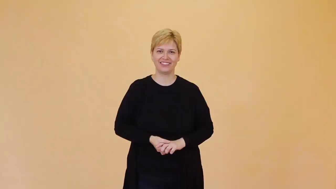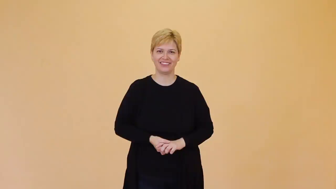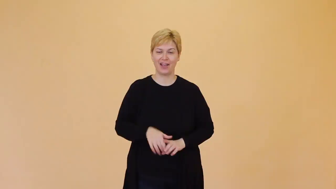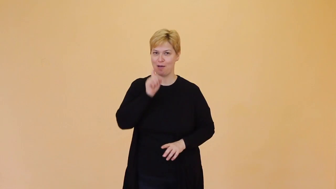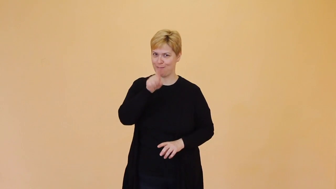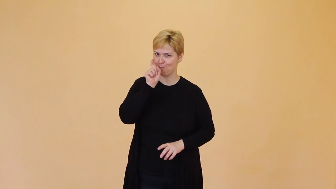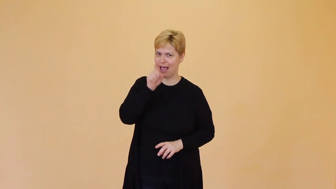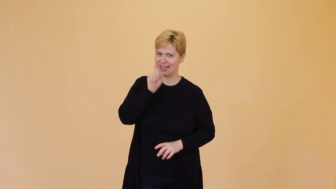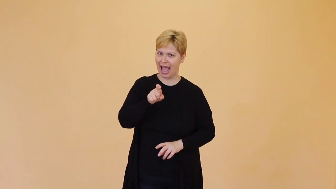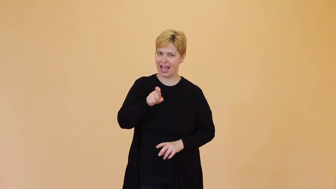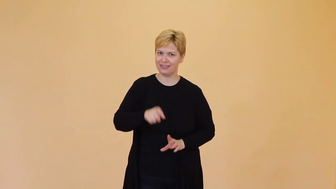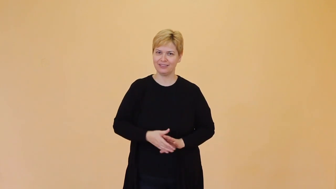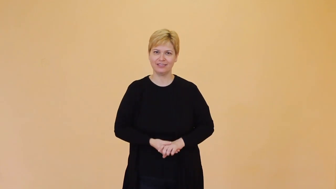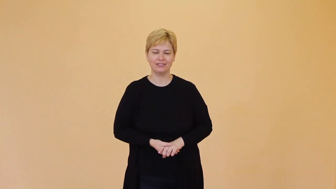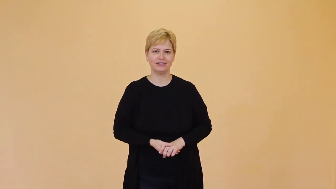papagáj